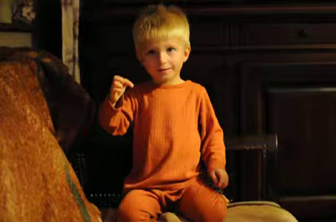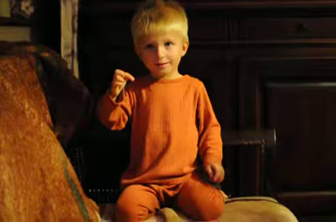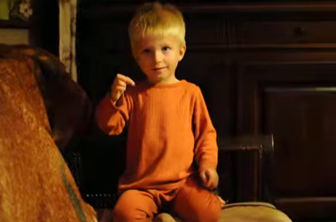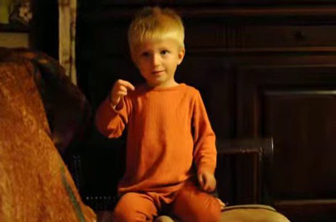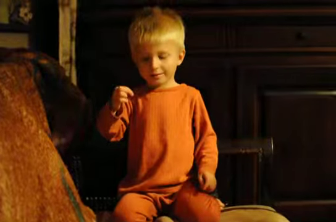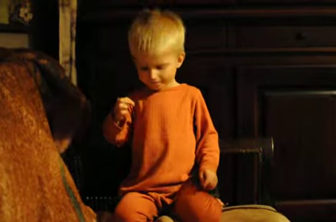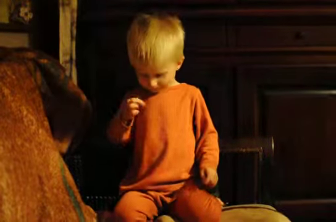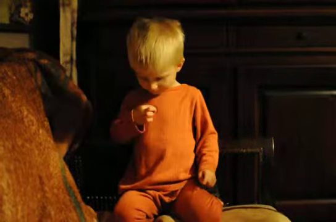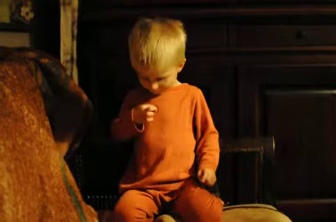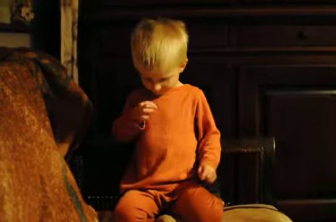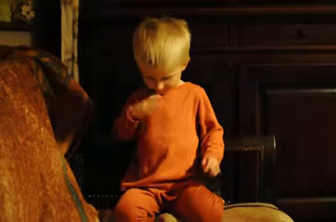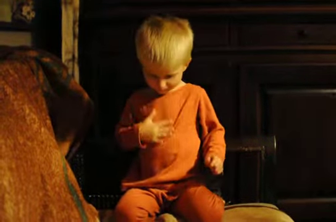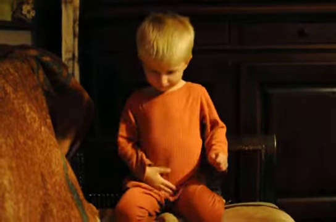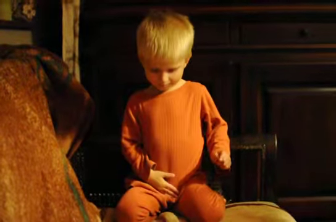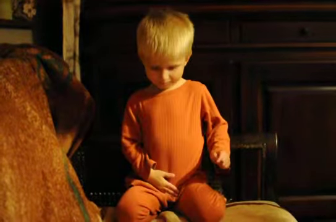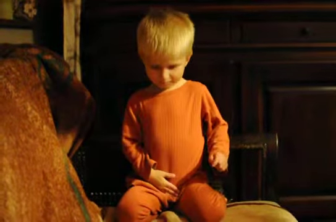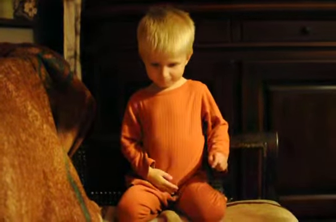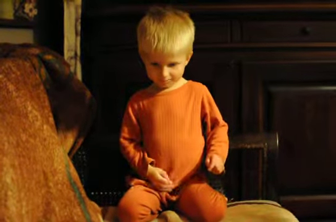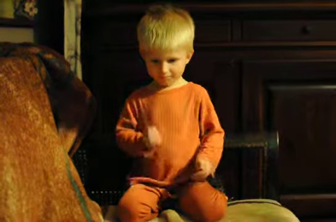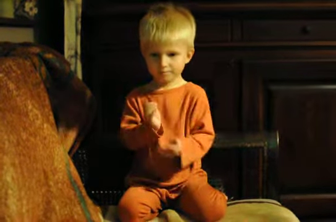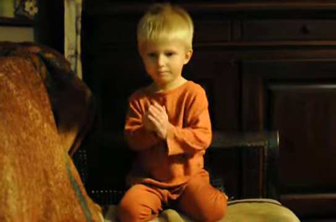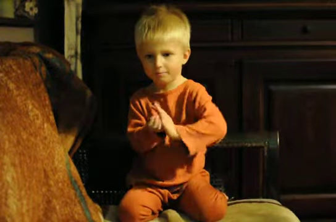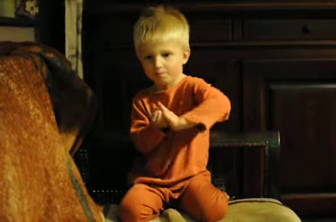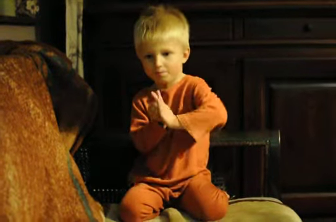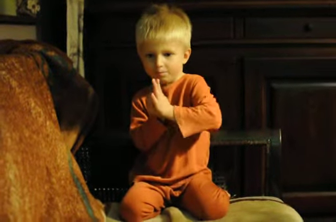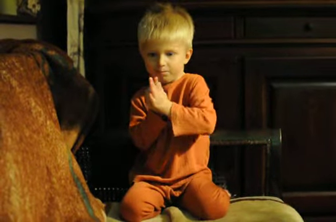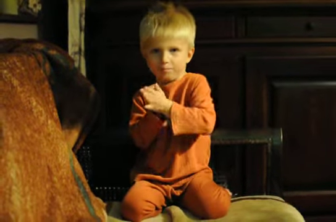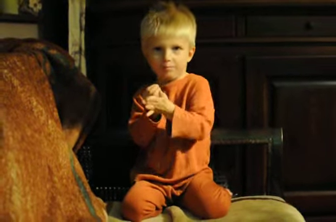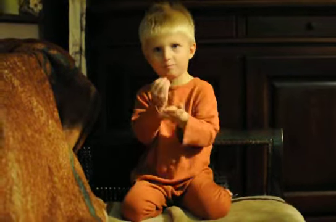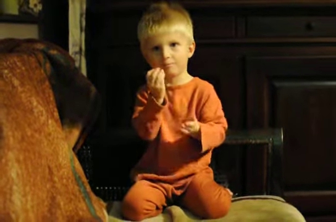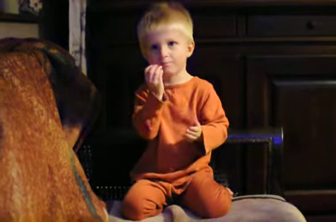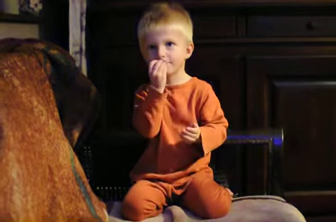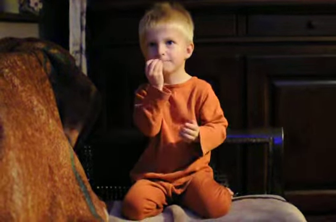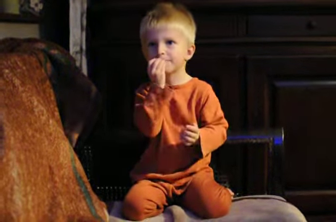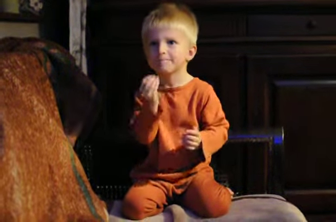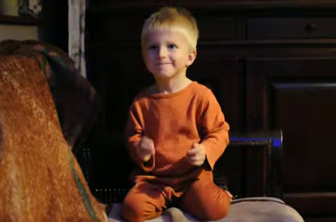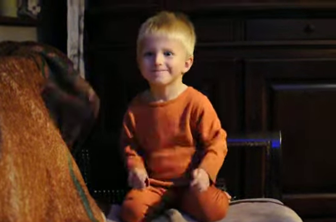ja lubię jeść pomarańcze